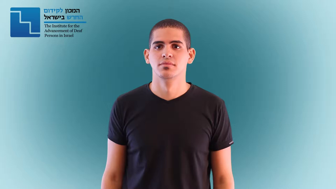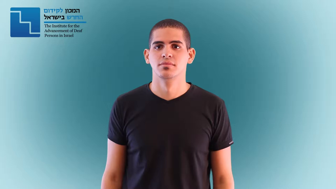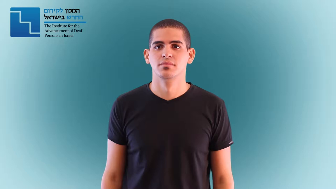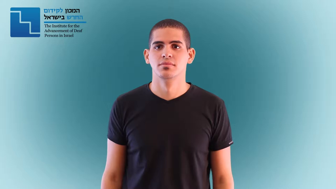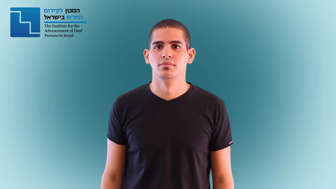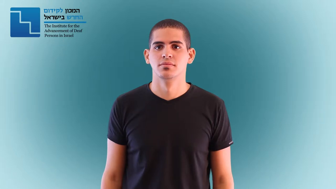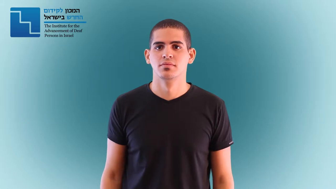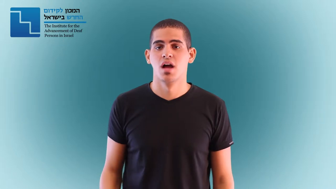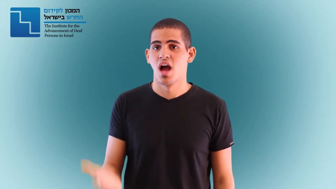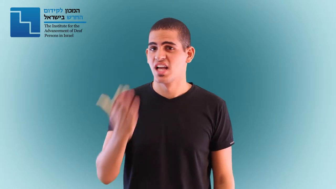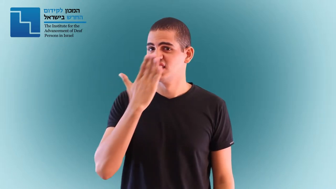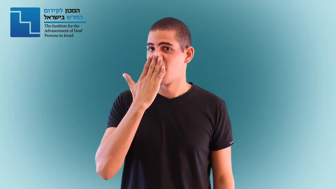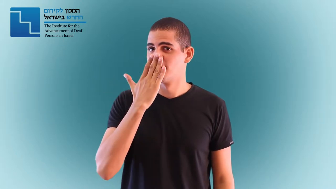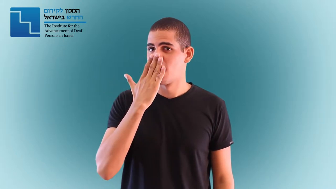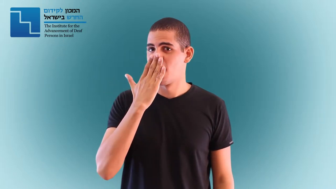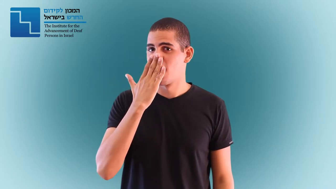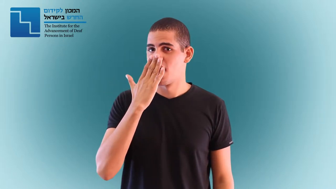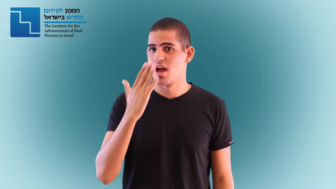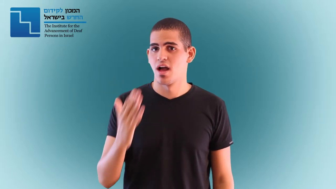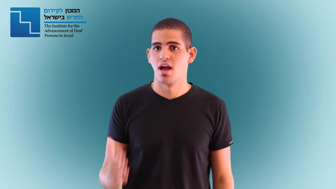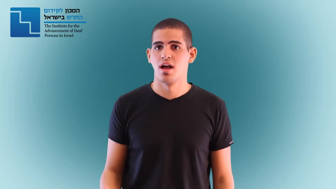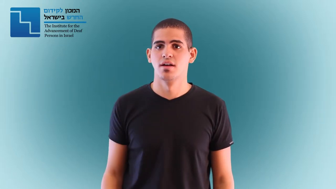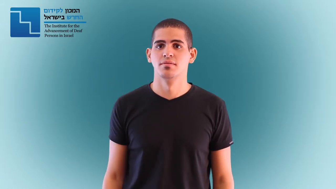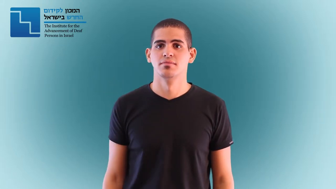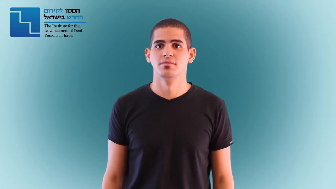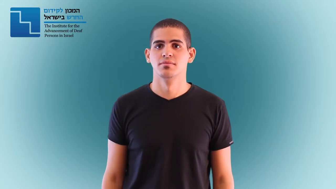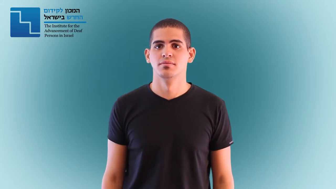אכזבה / להתאכזב